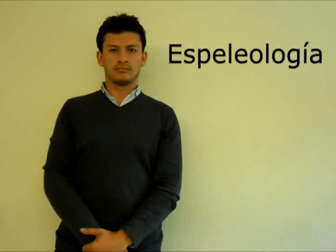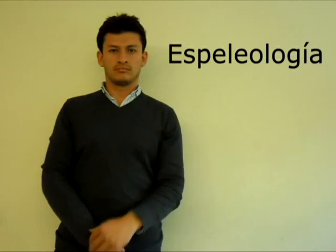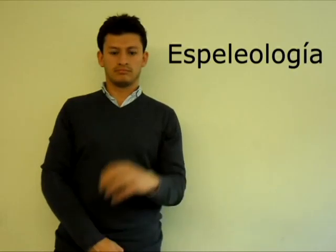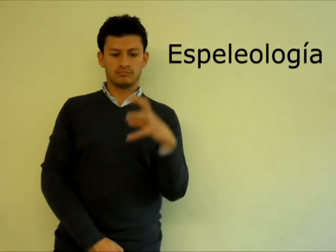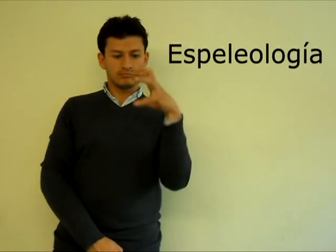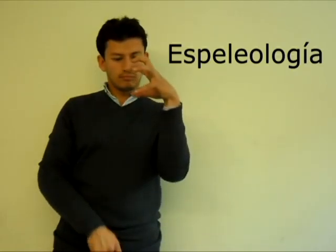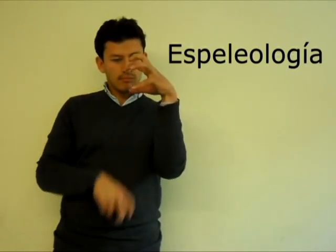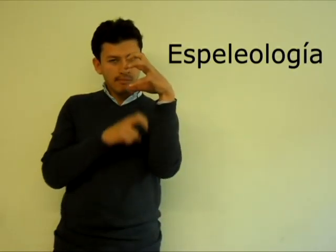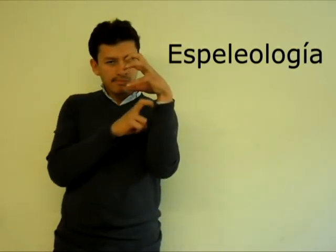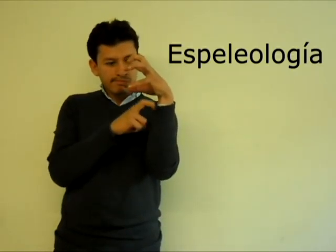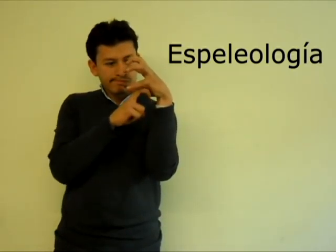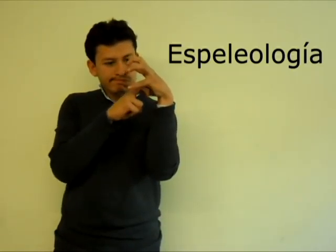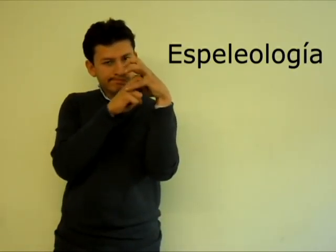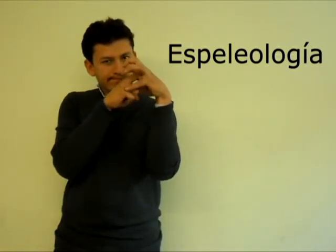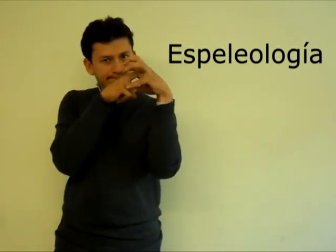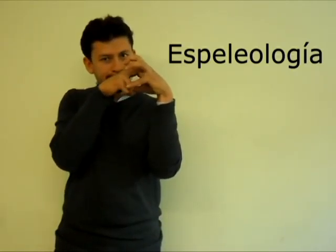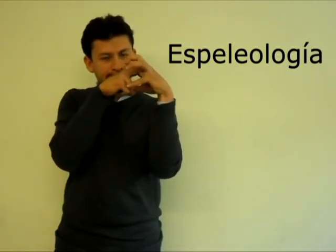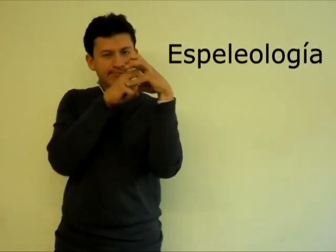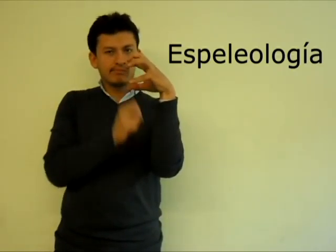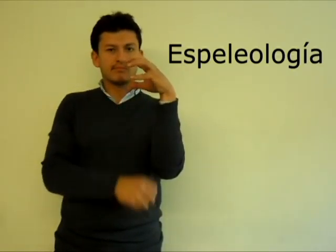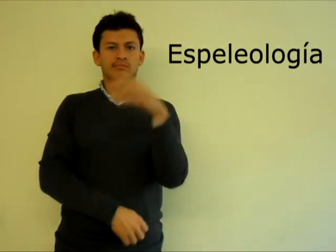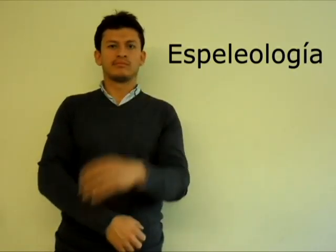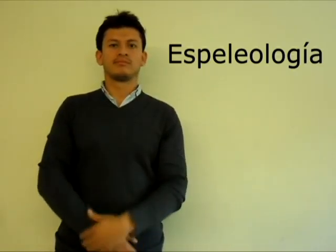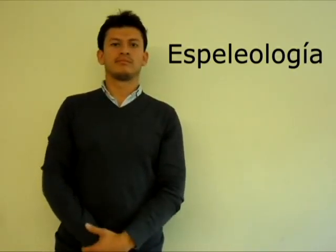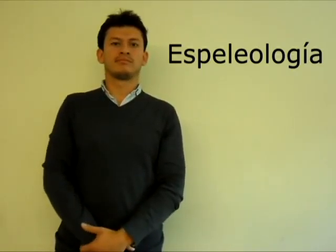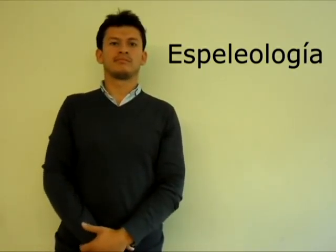Espeleología